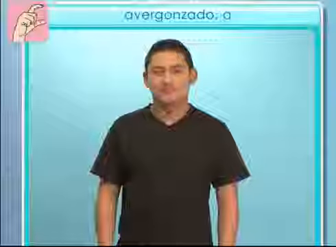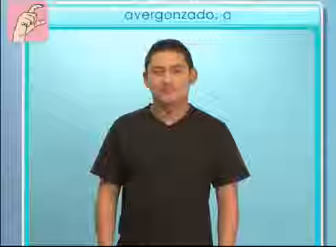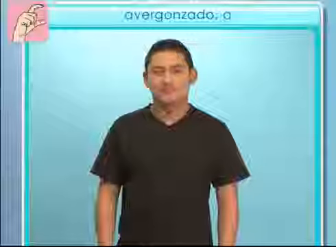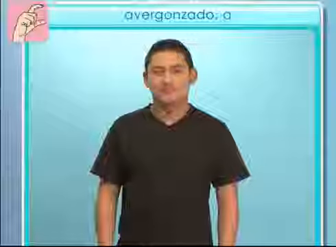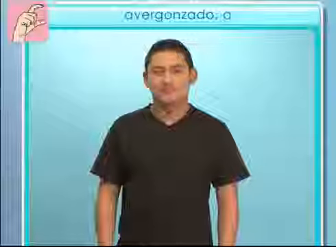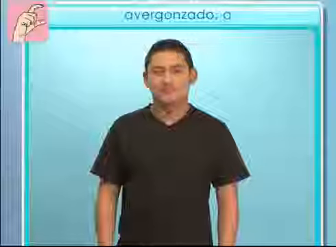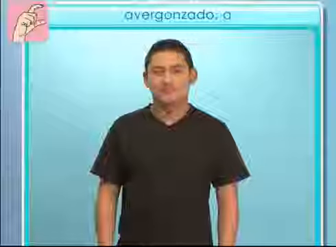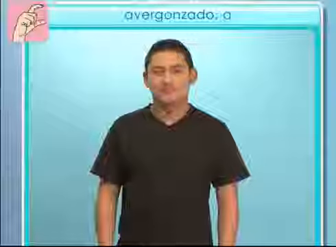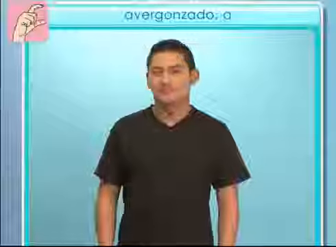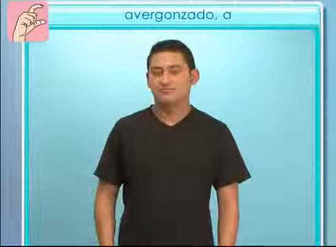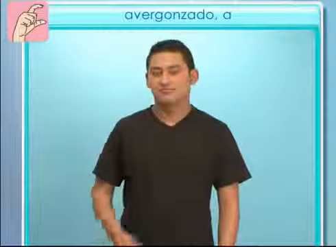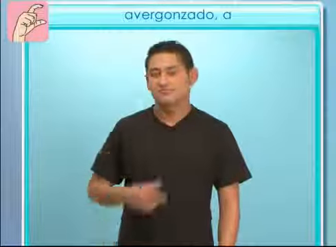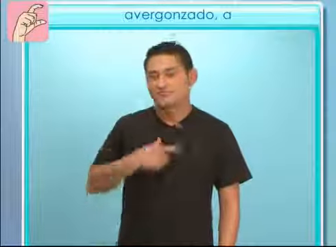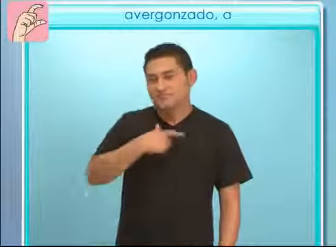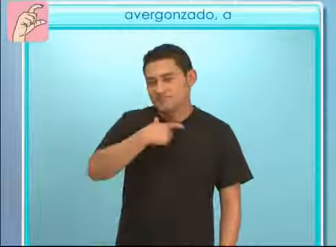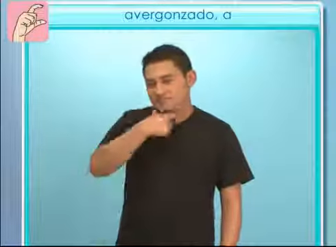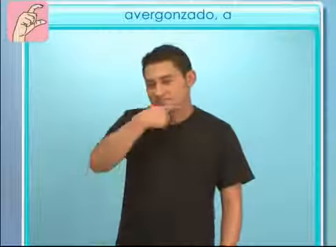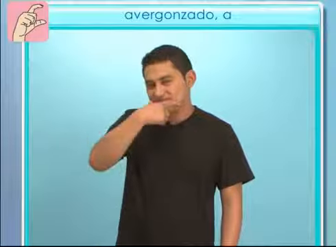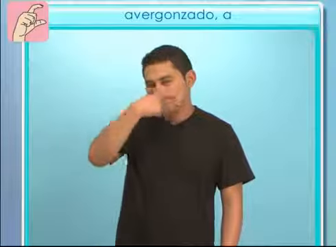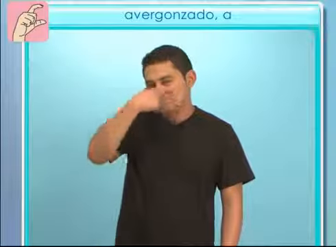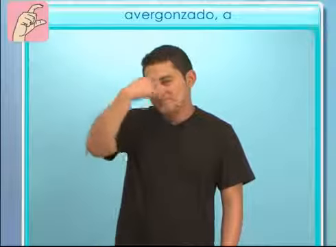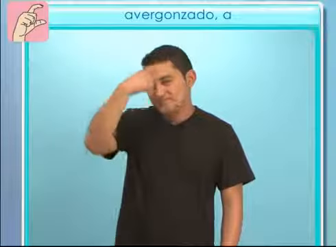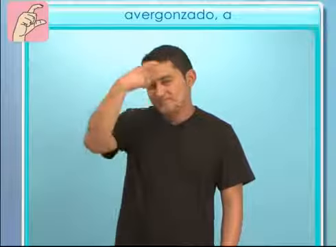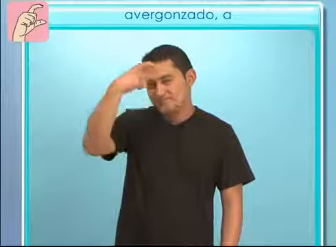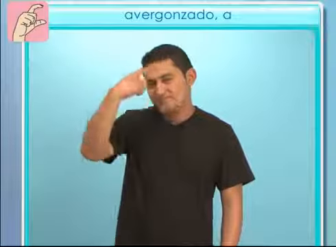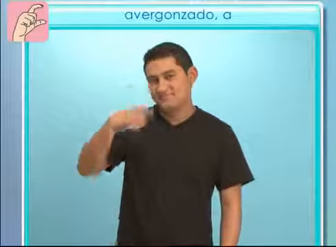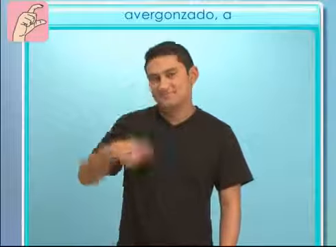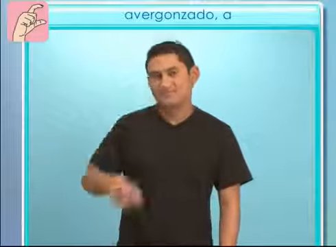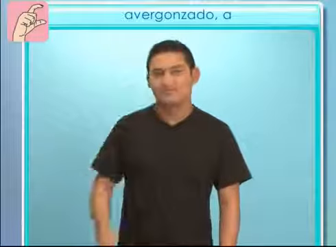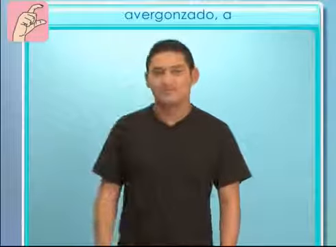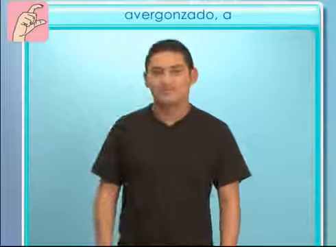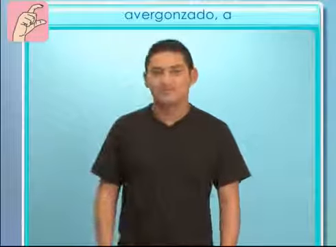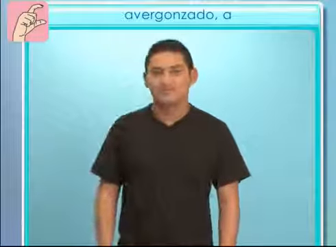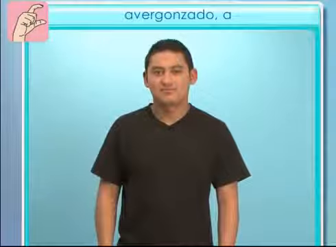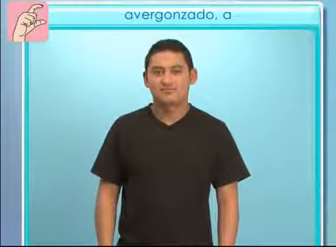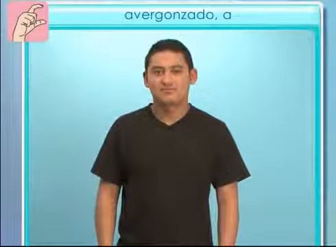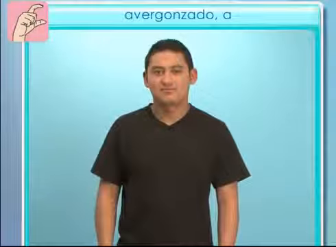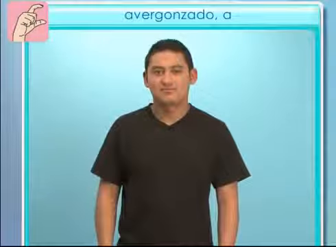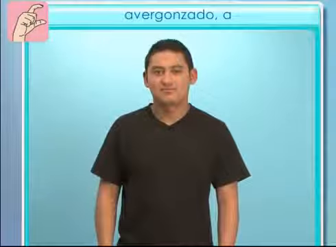Avergonzado